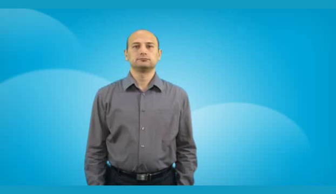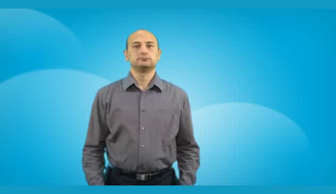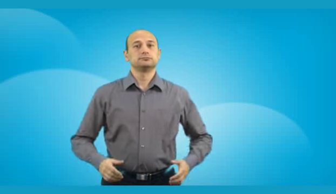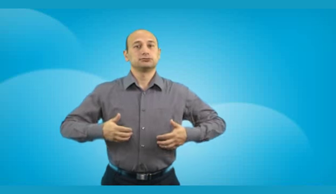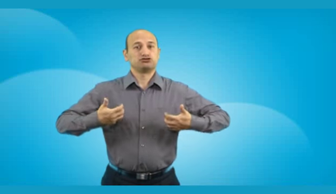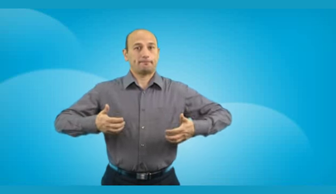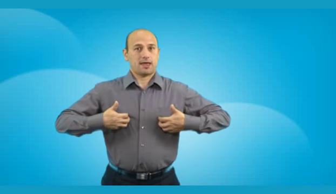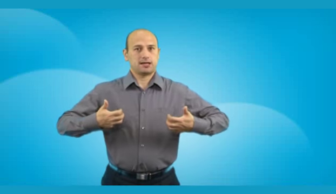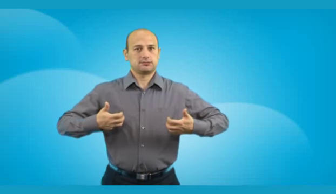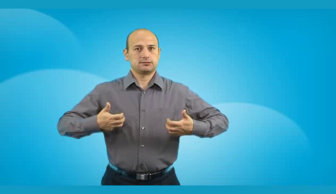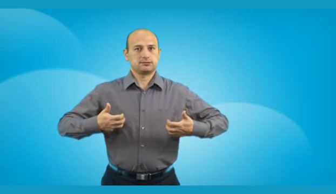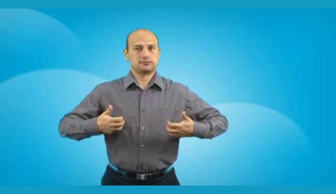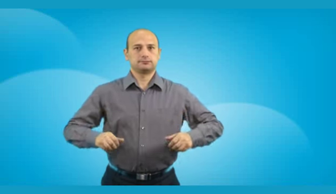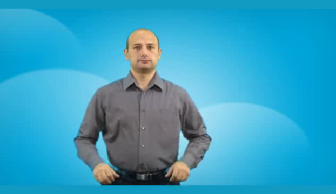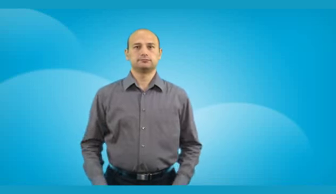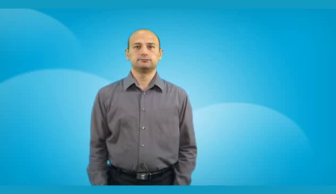Csimpánz